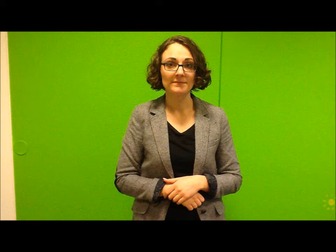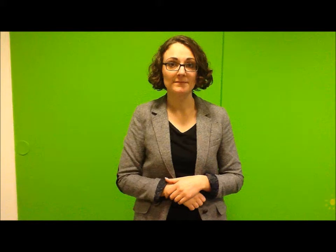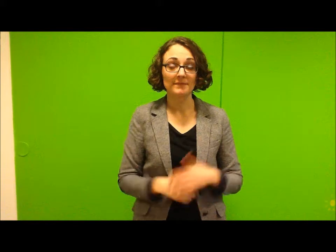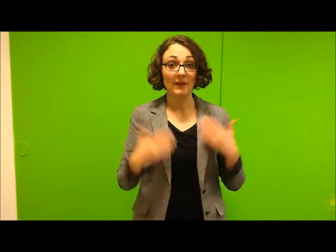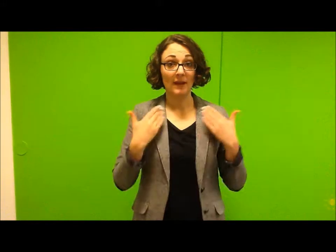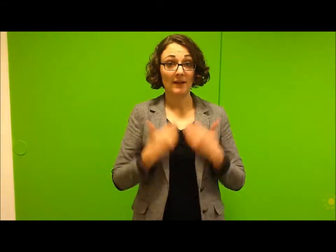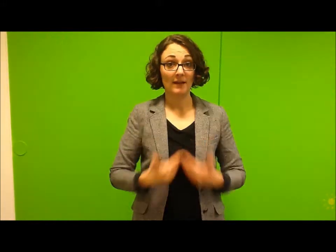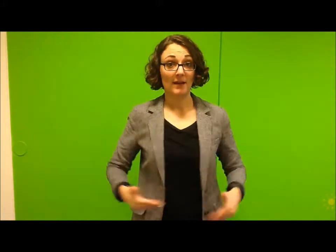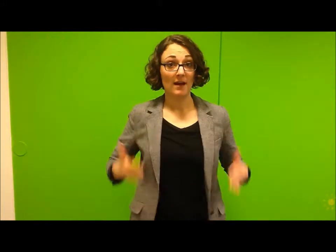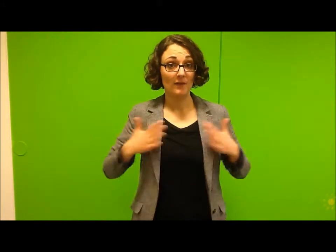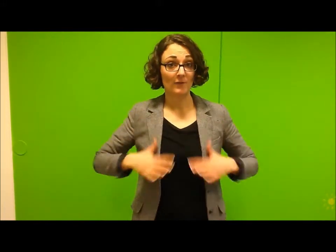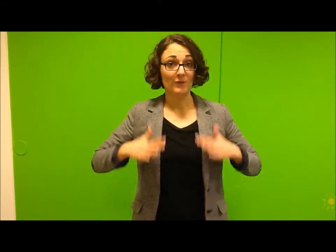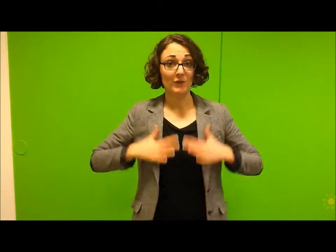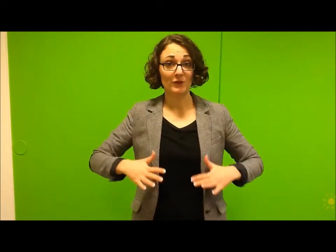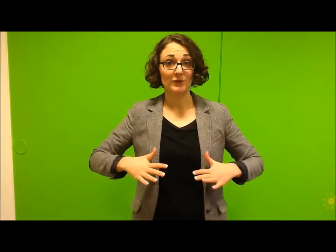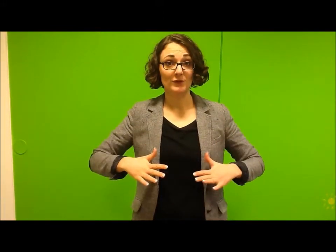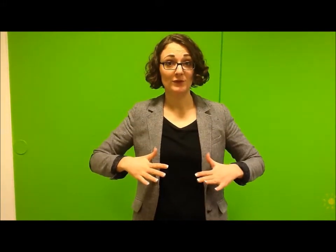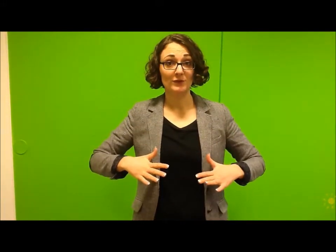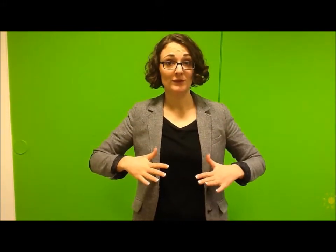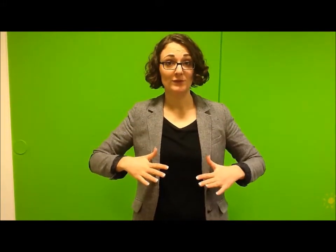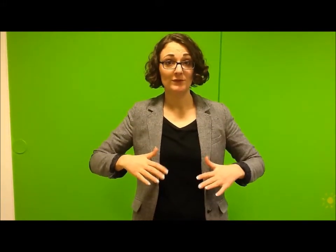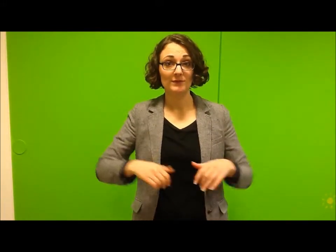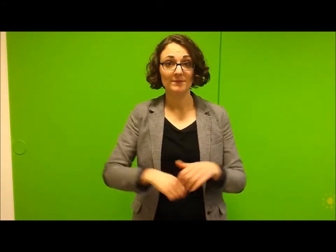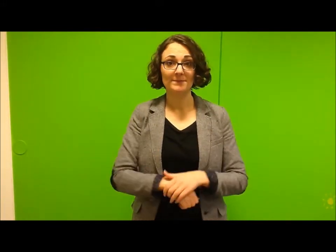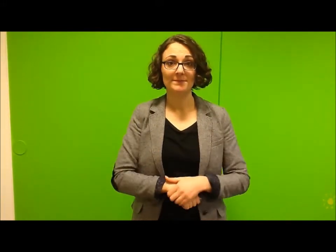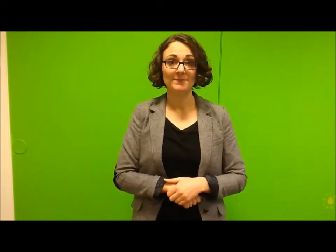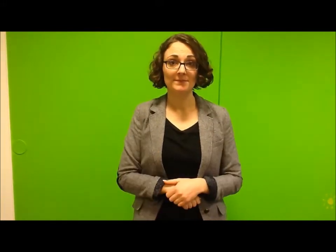Jakkaföt